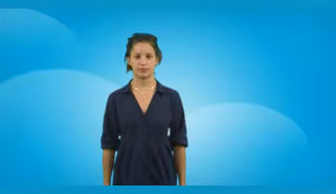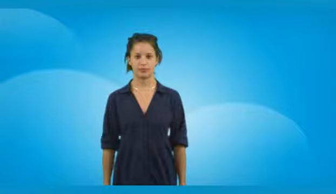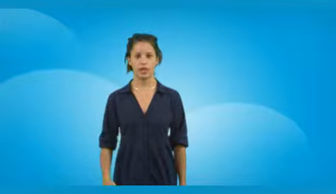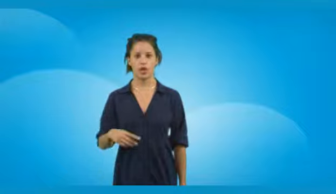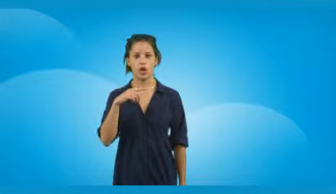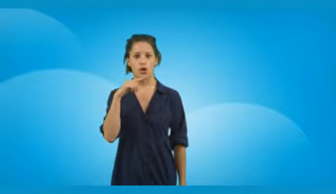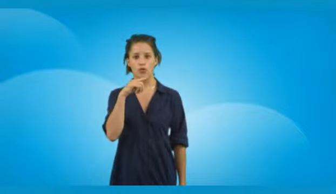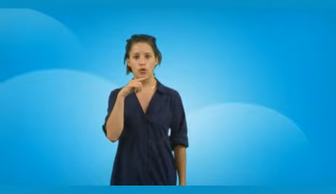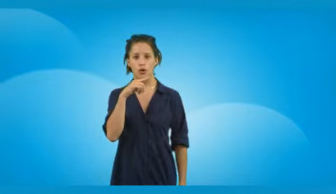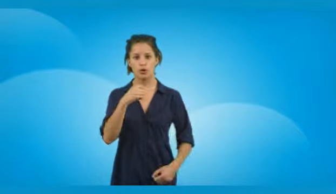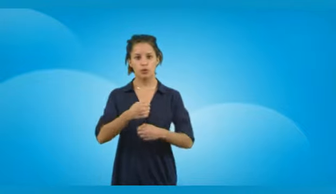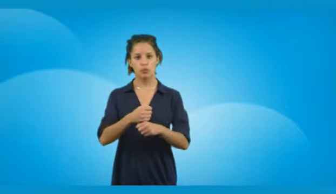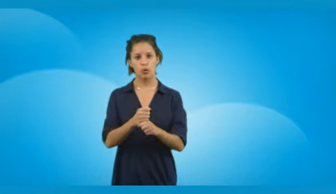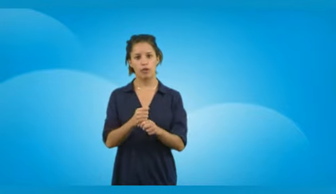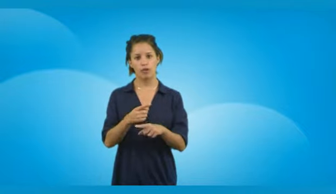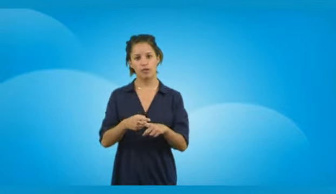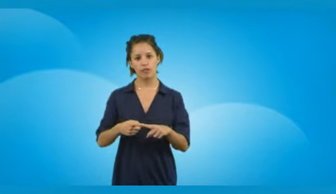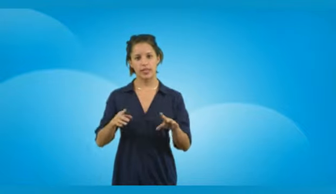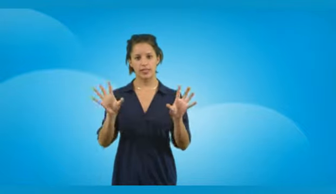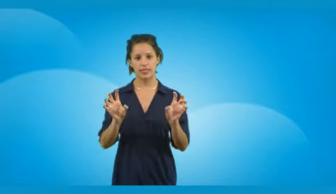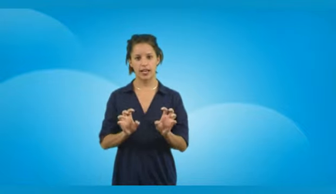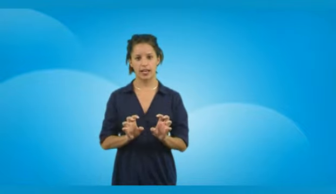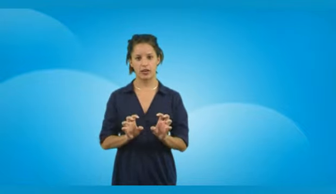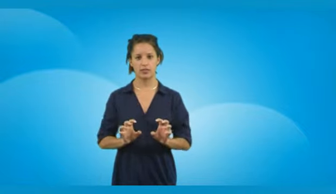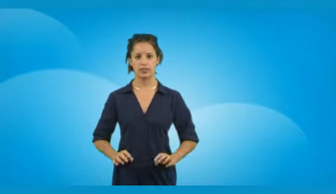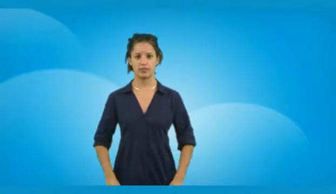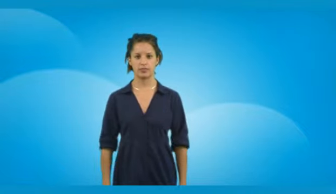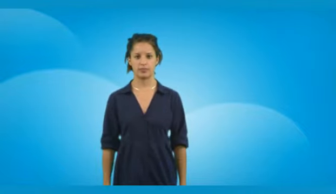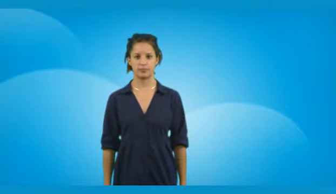Félszáraz vörösbor